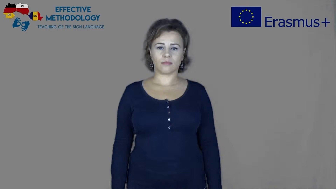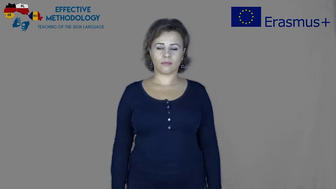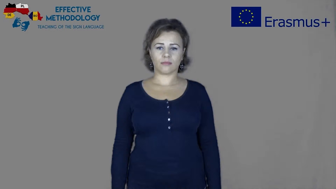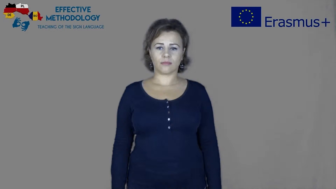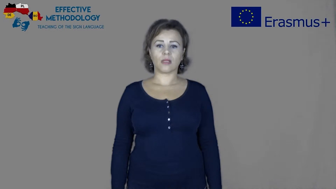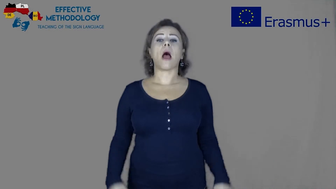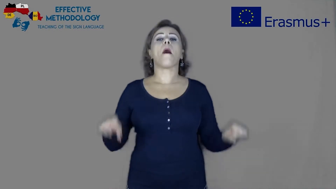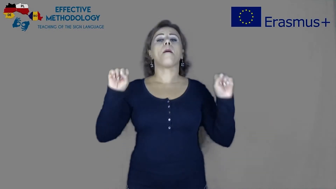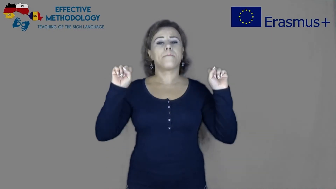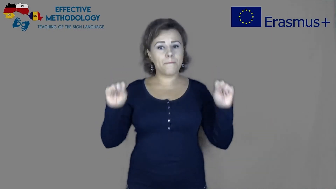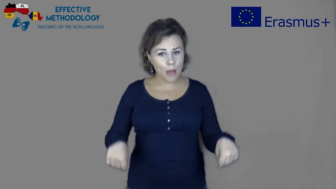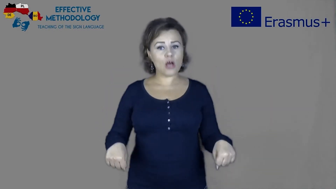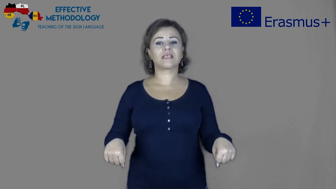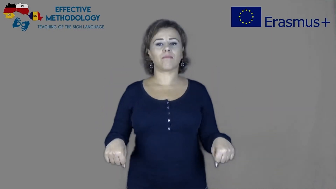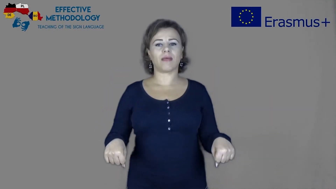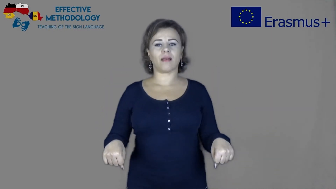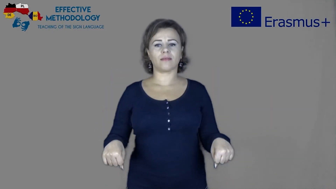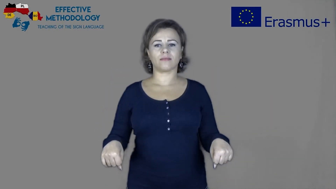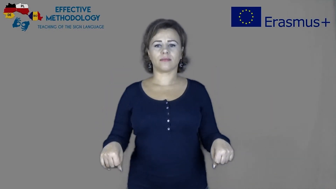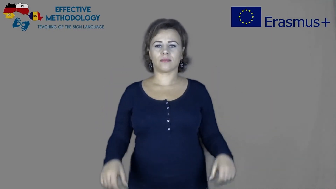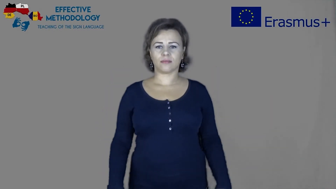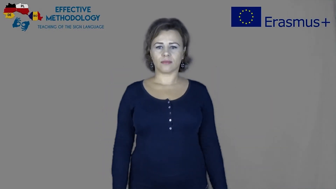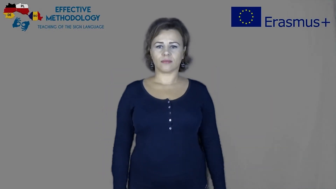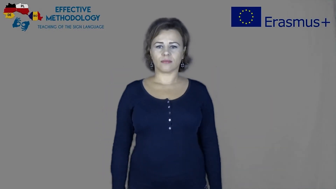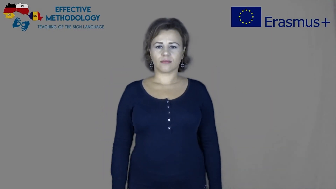Posibil